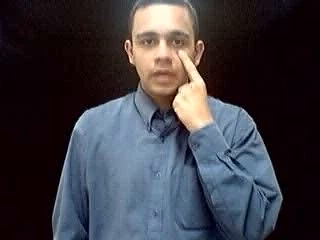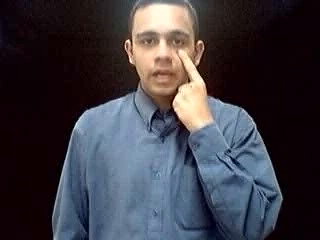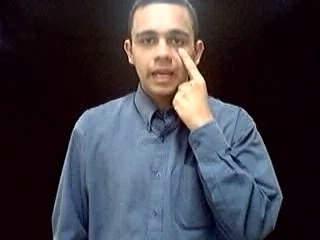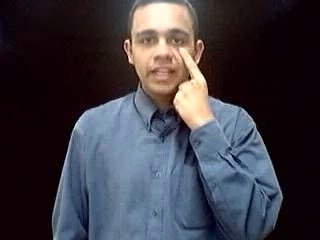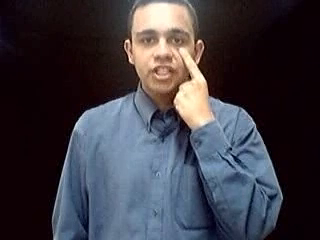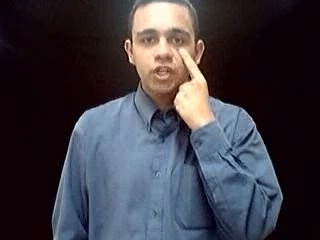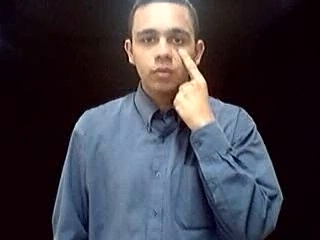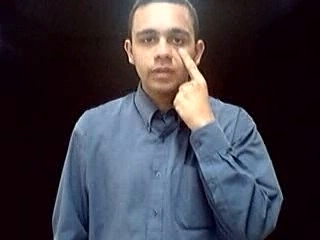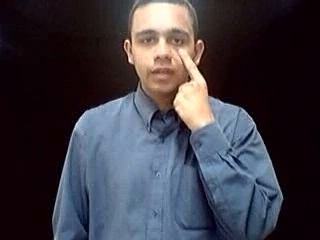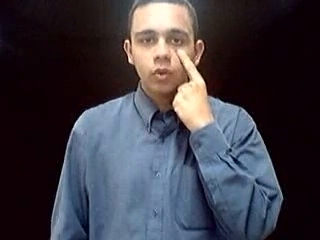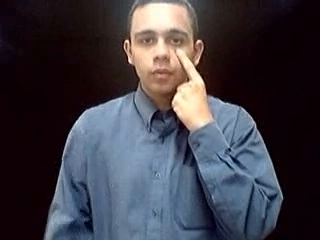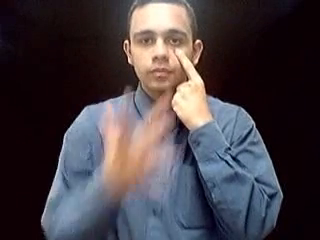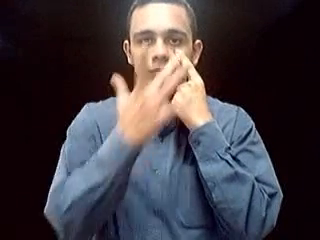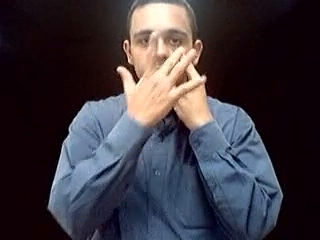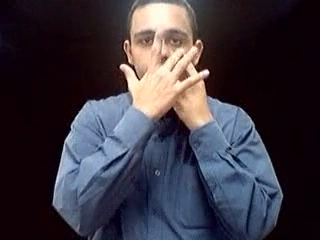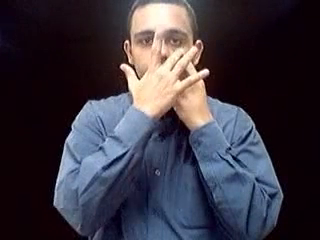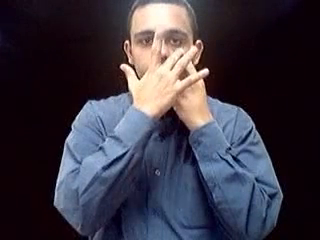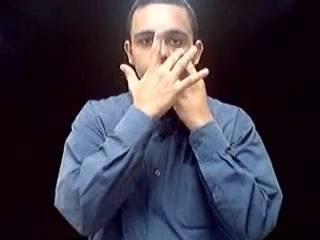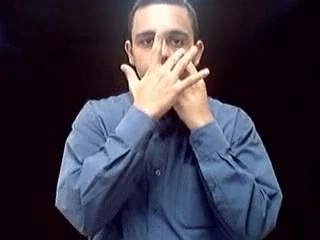lentedecontato